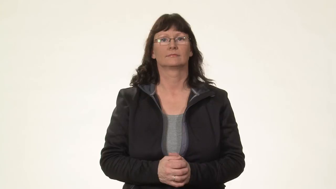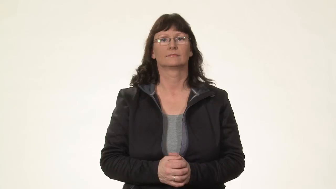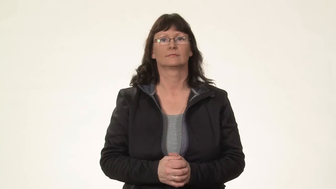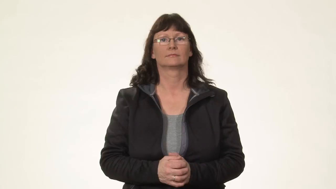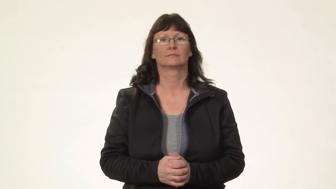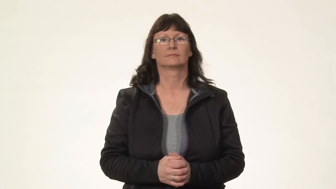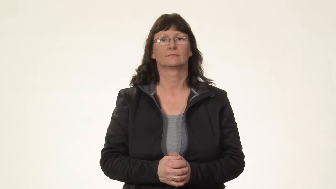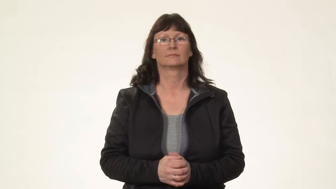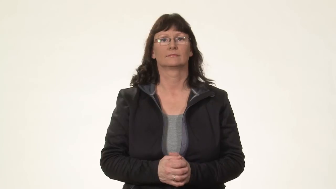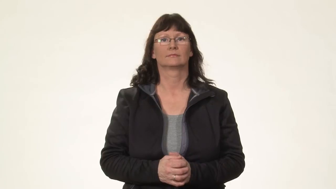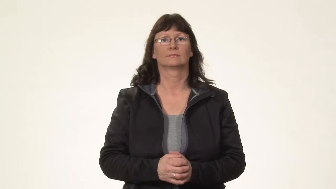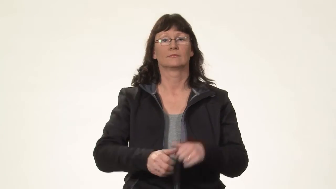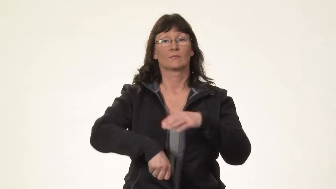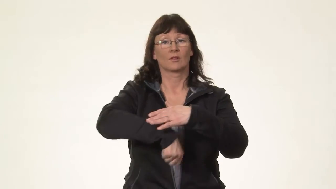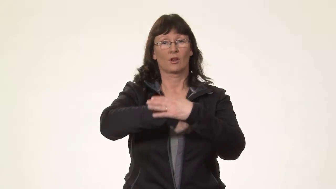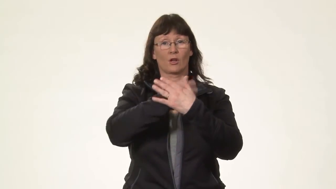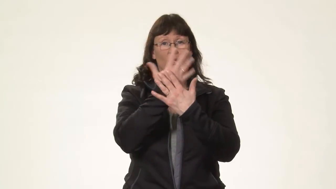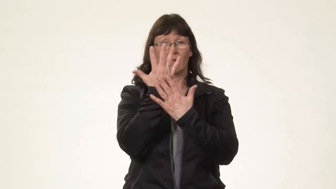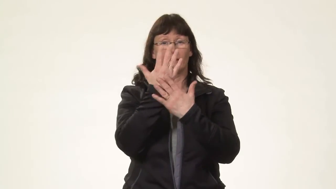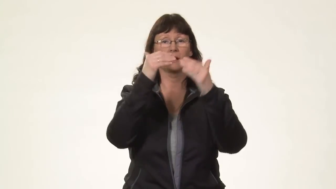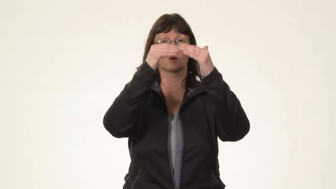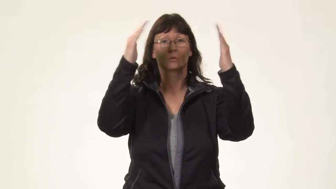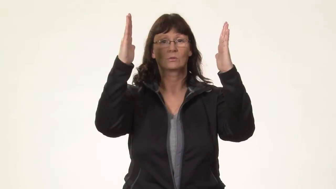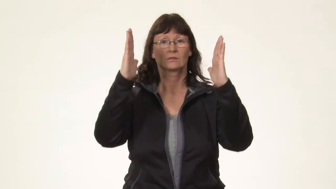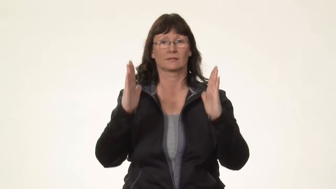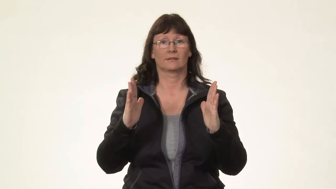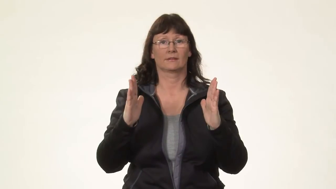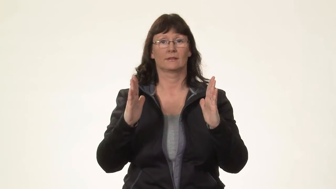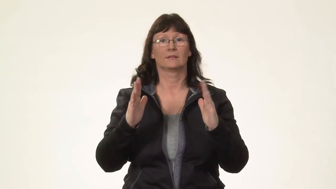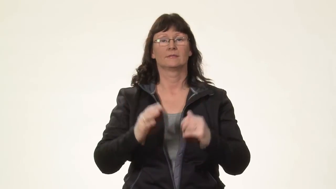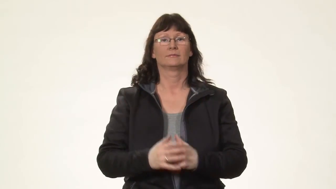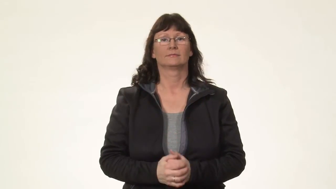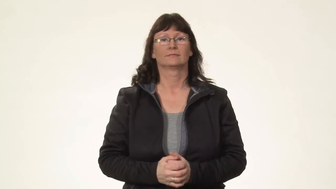Norræna hús